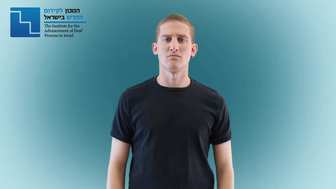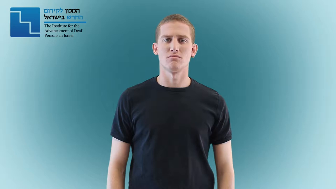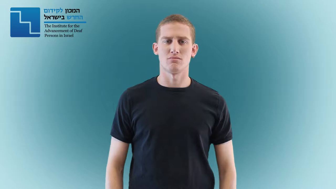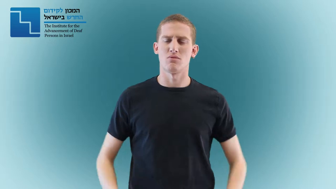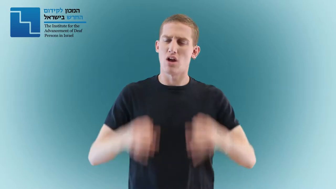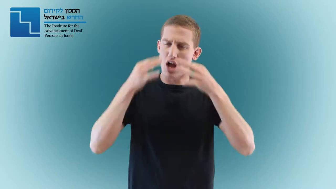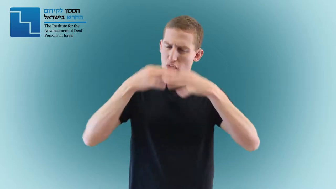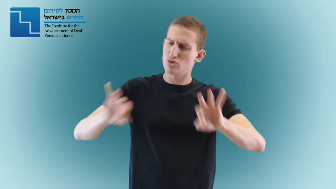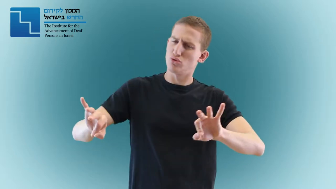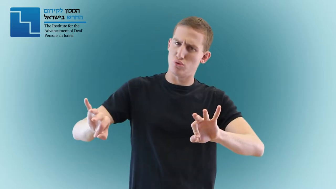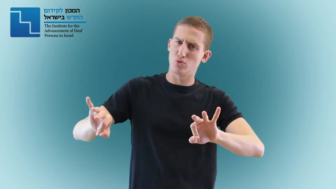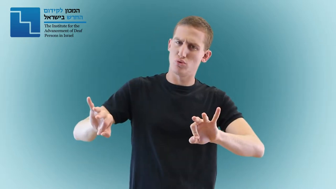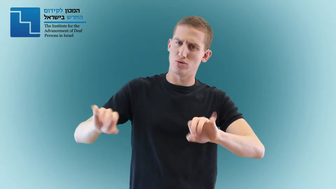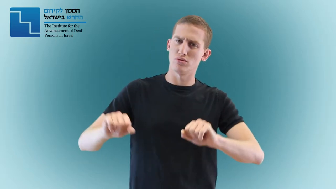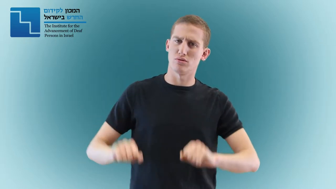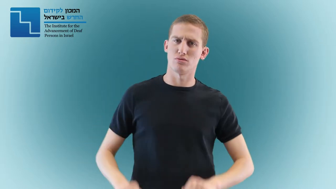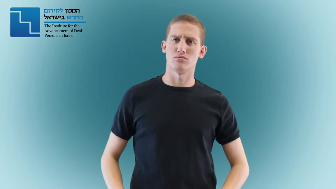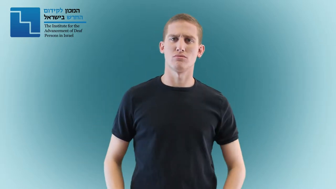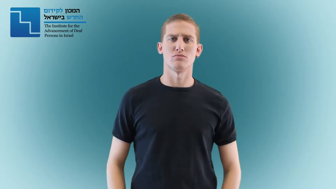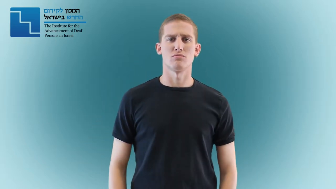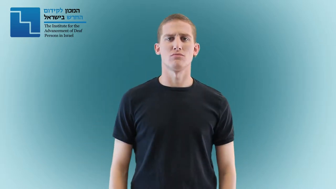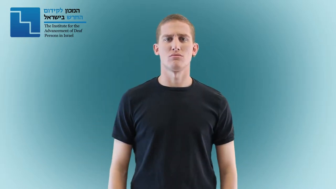רשות